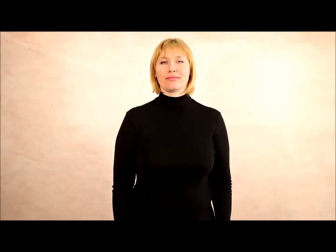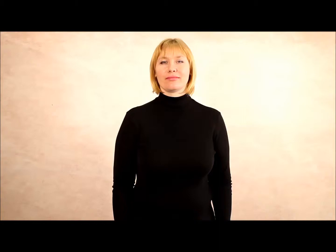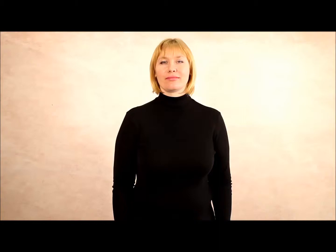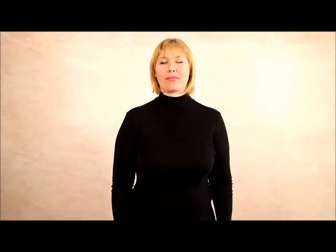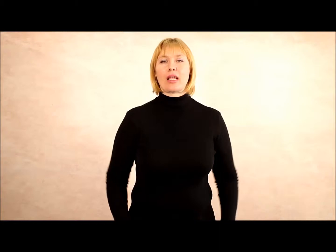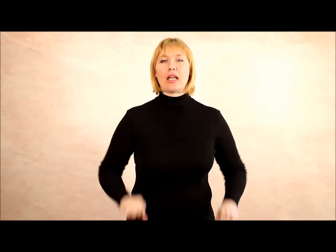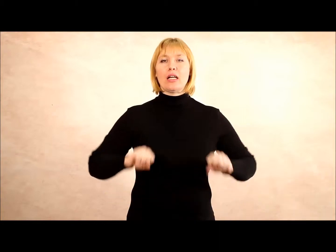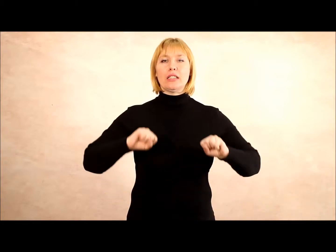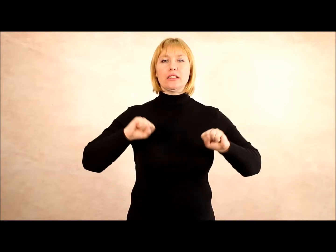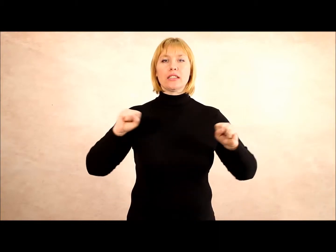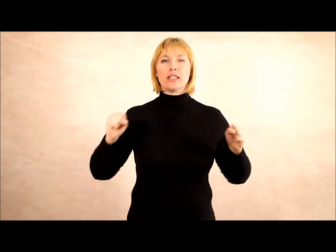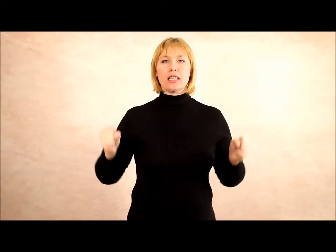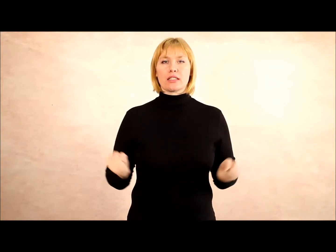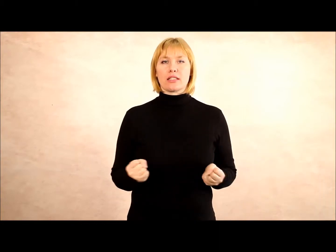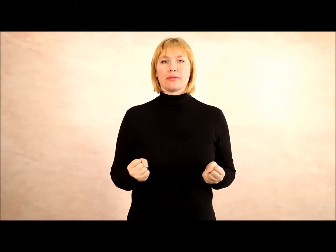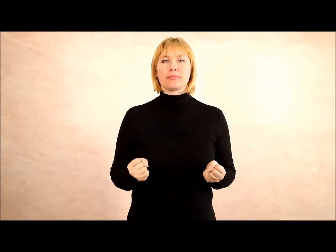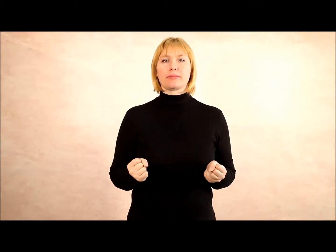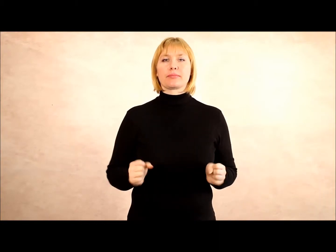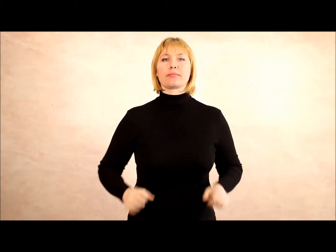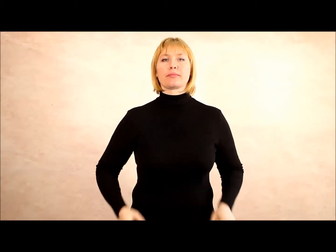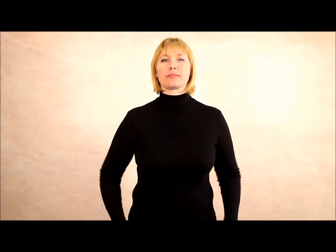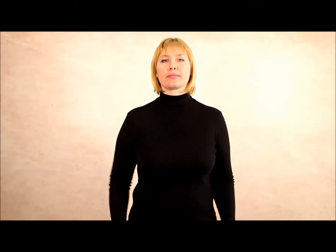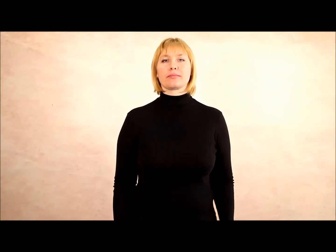Ingheț